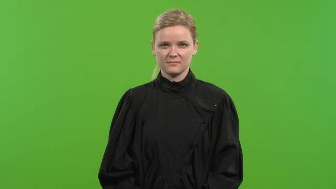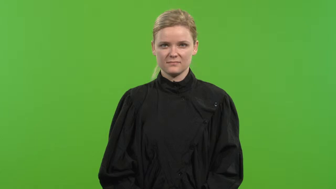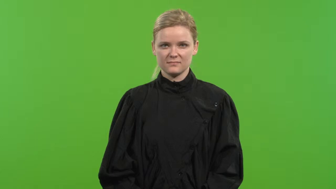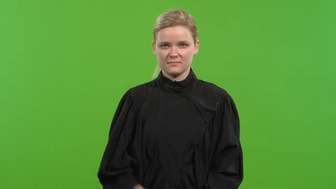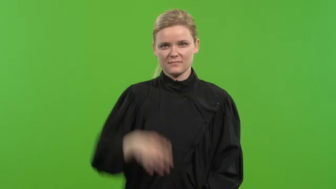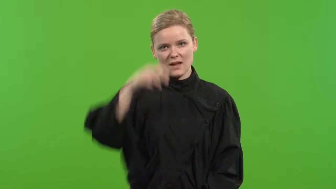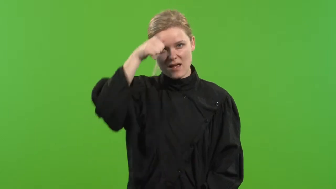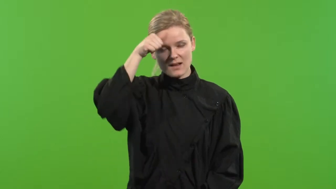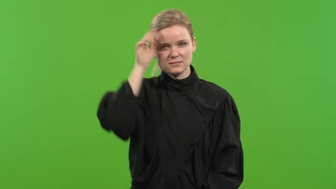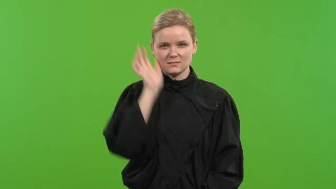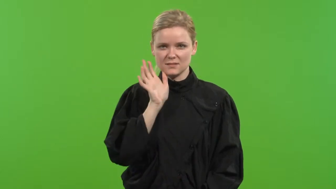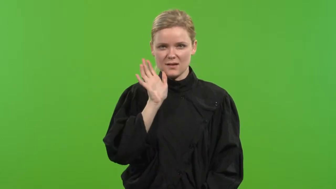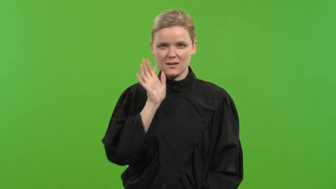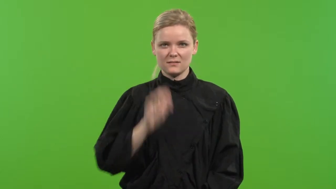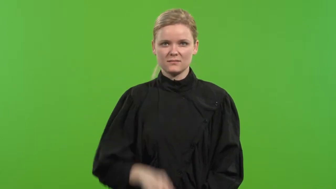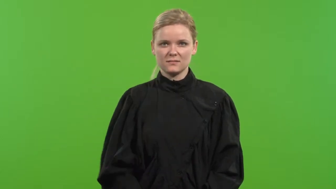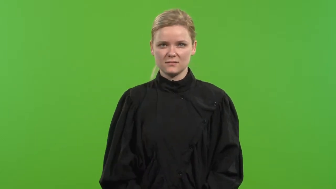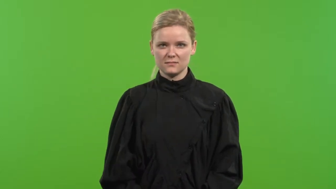Alaska